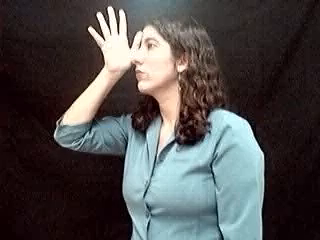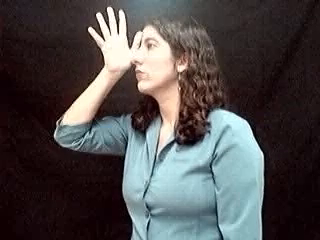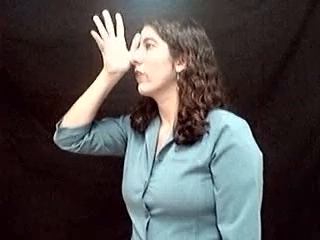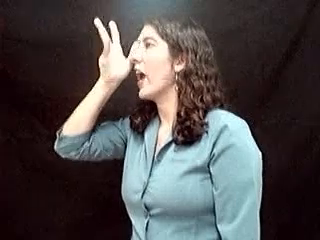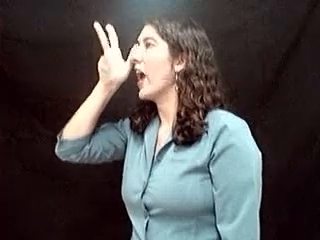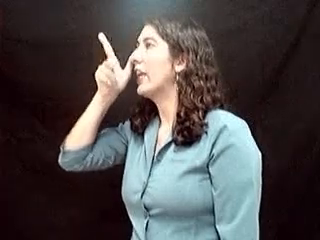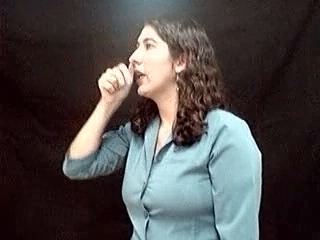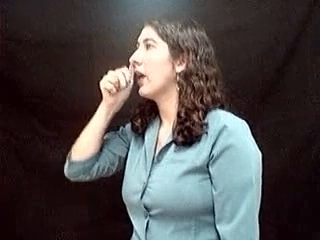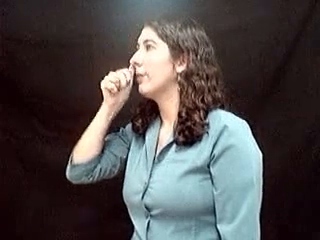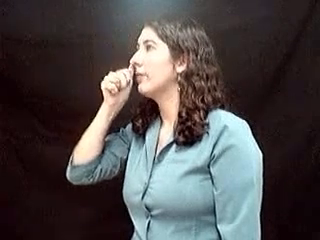galinha